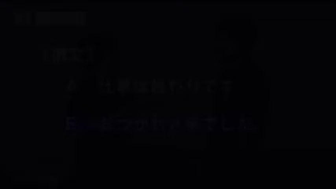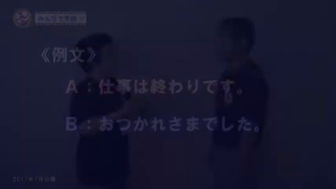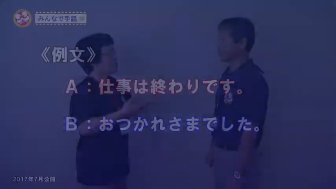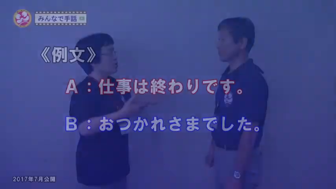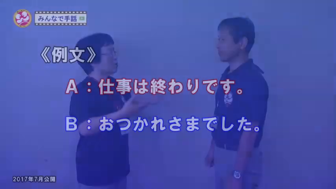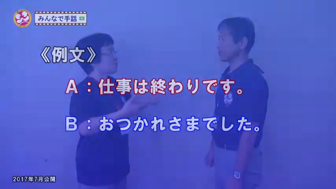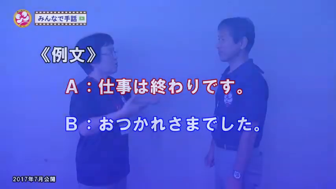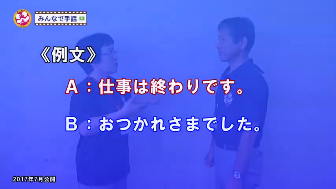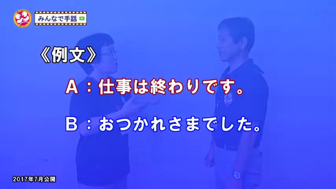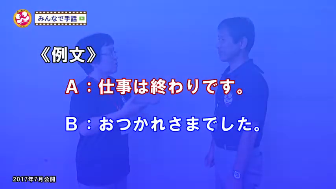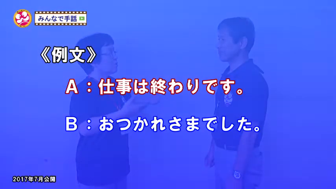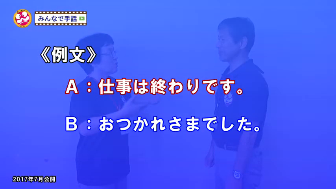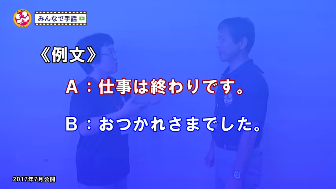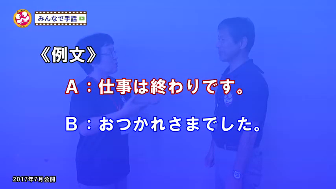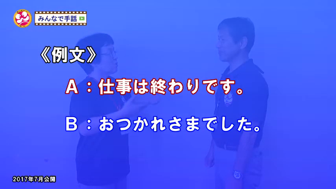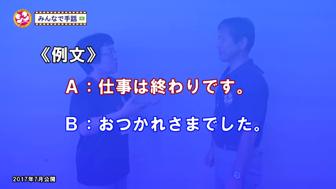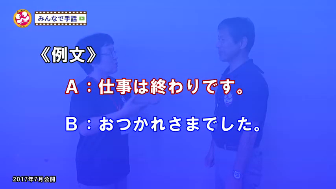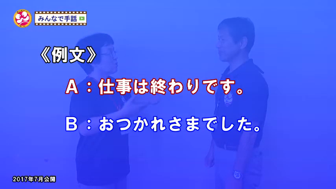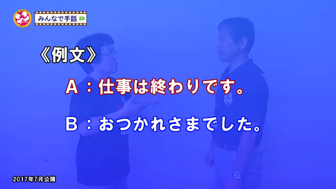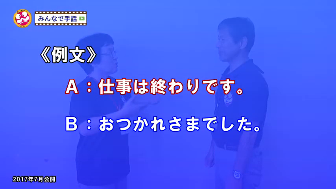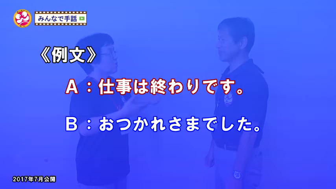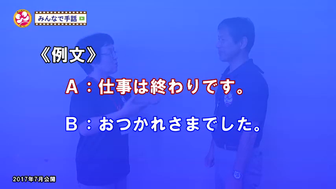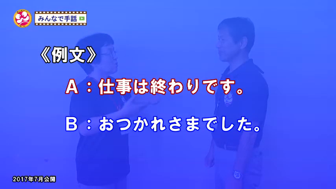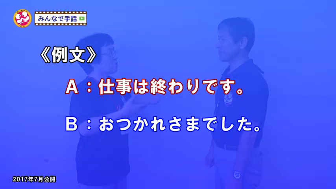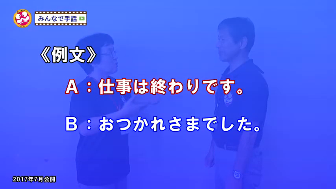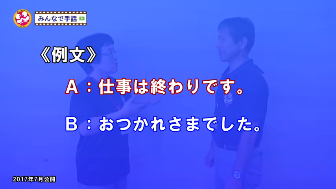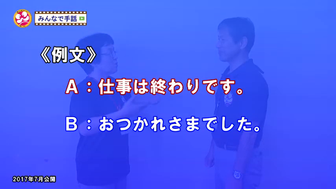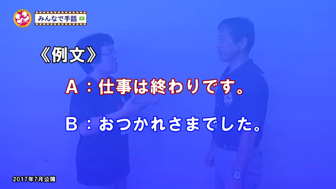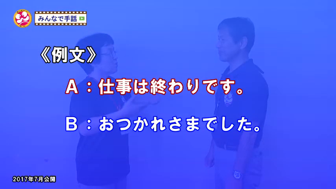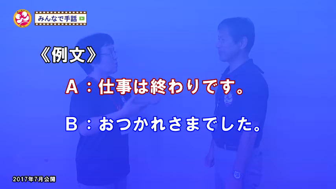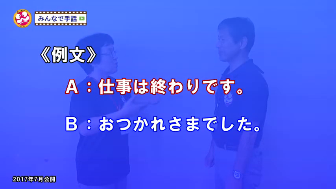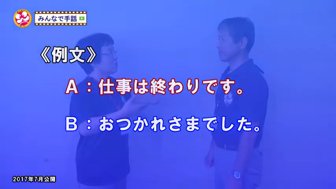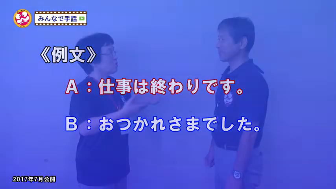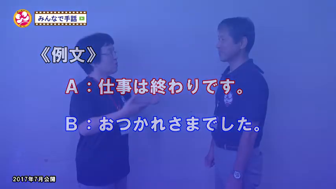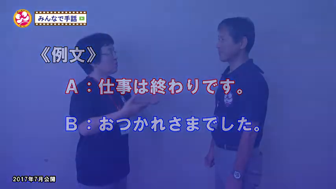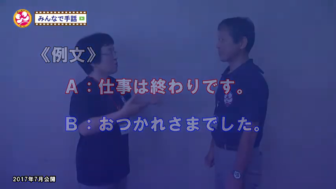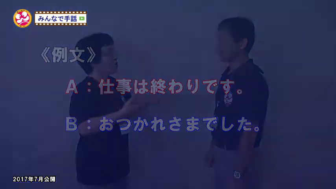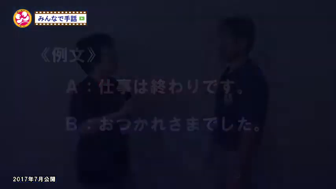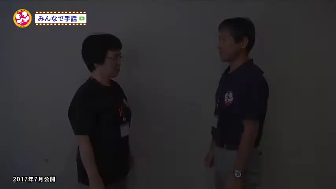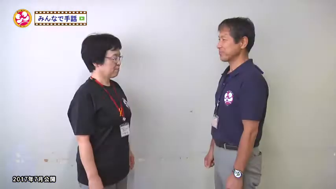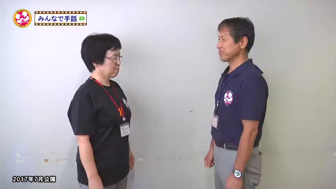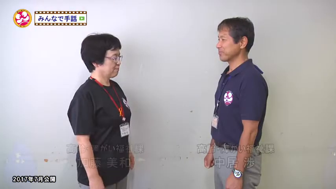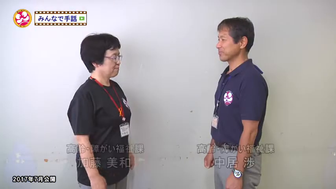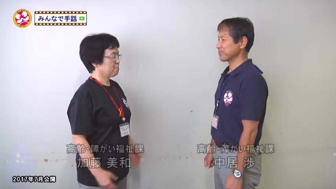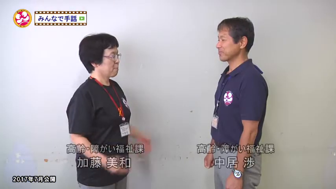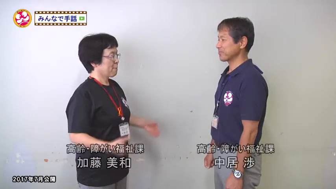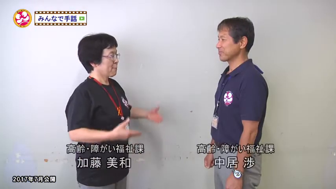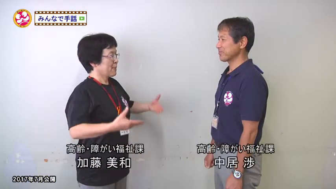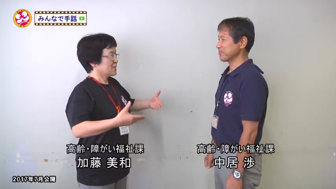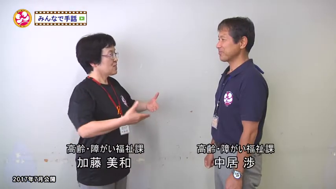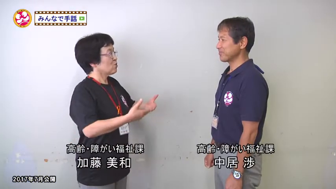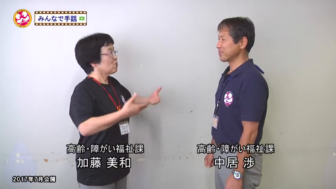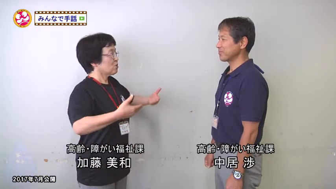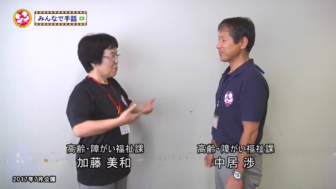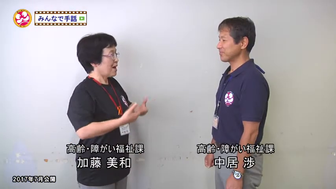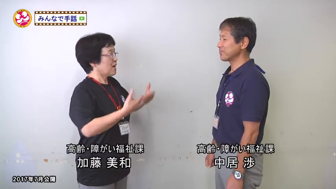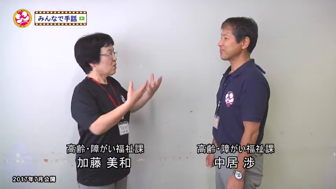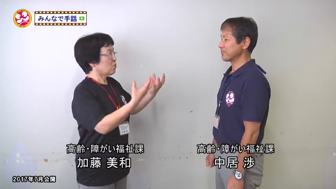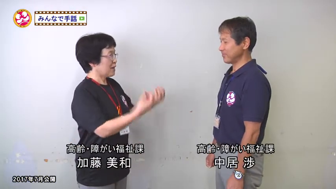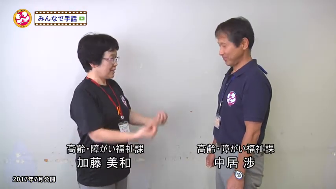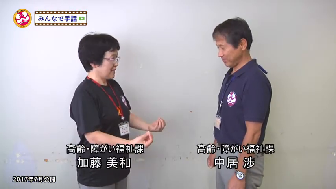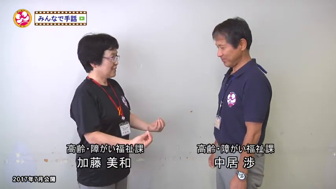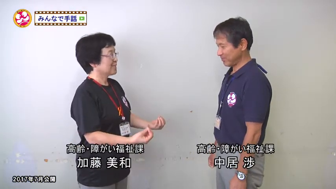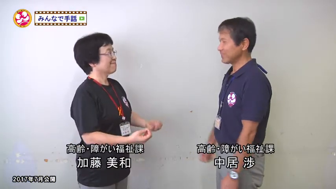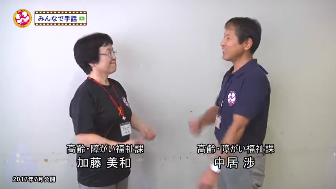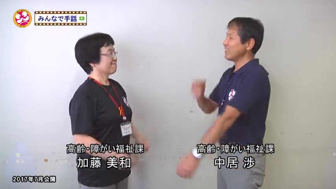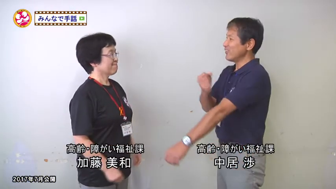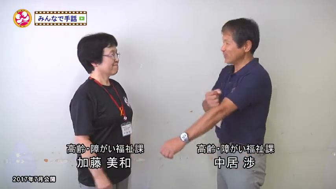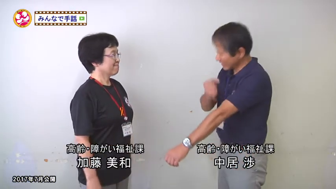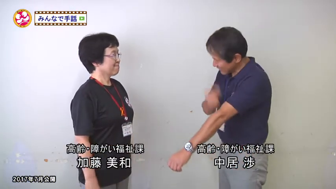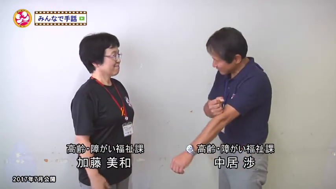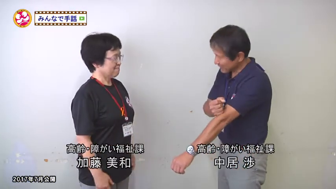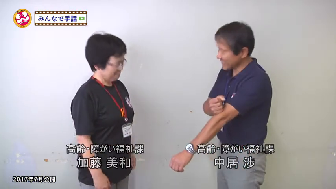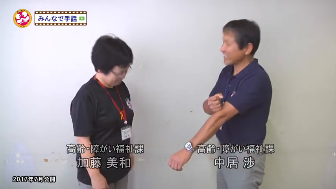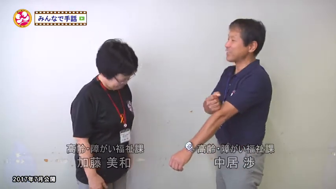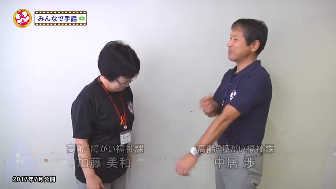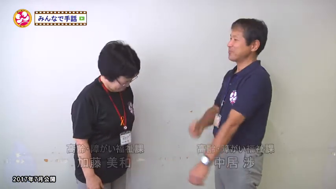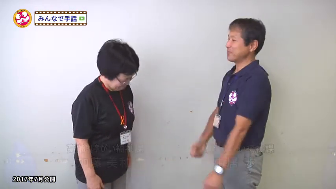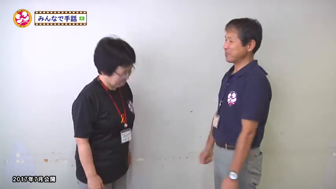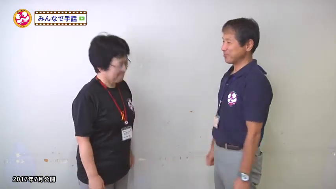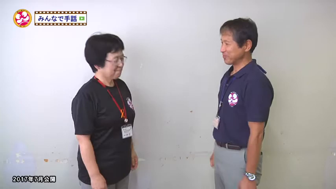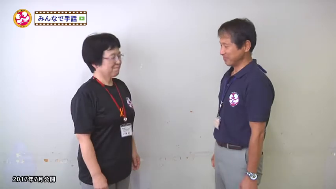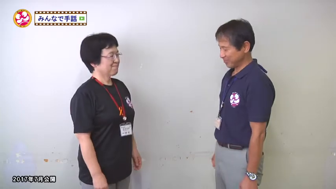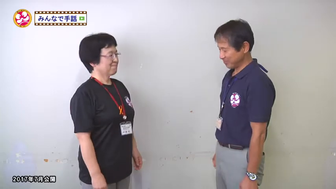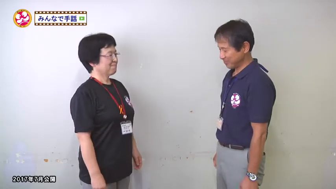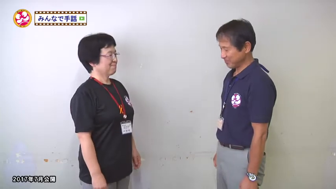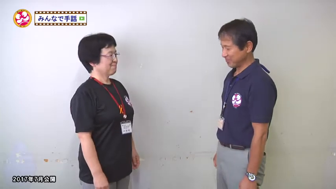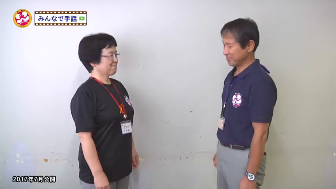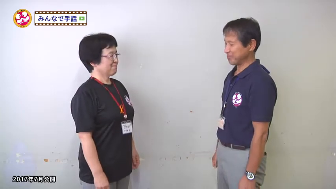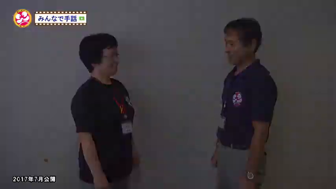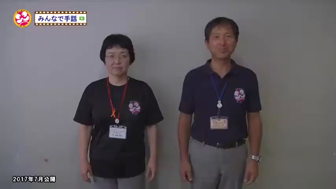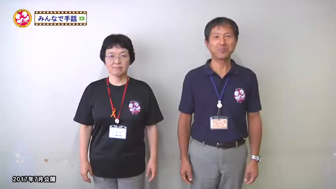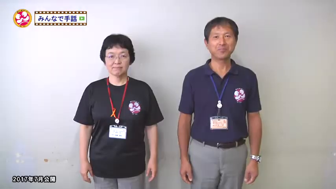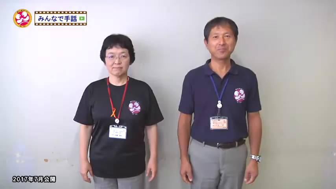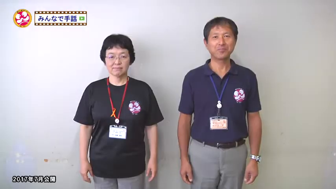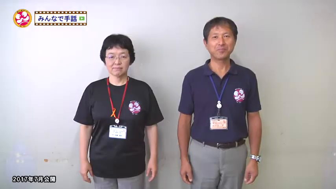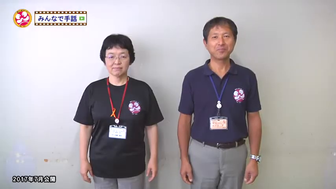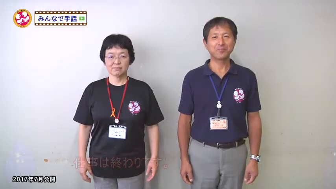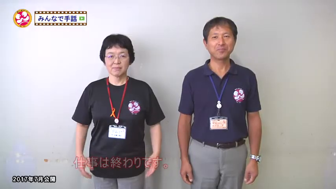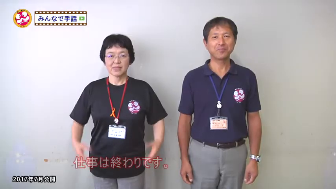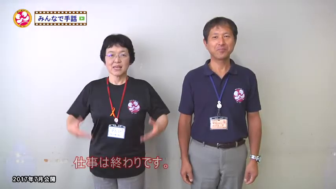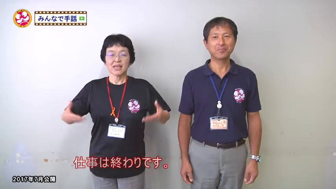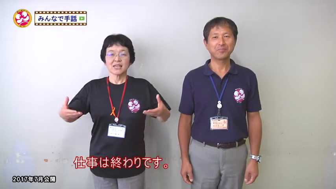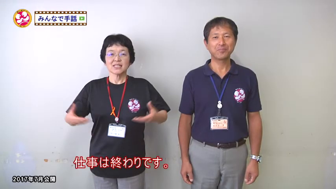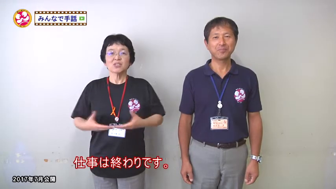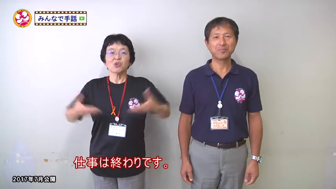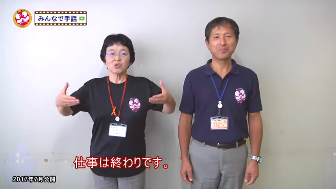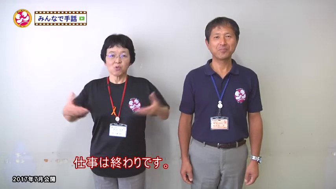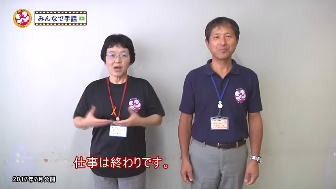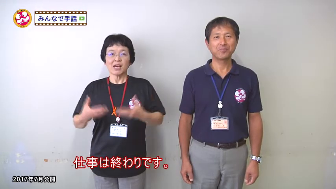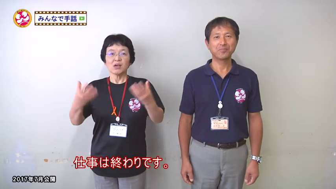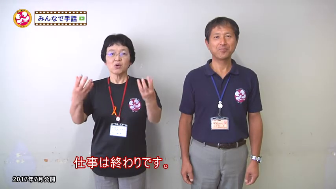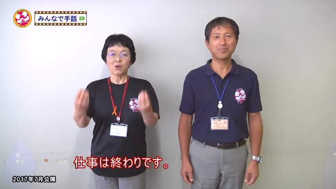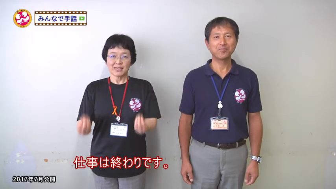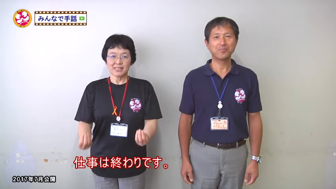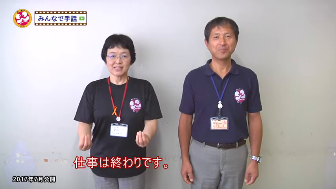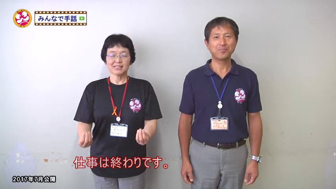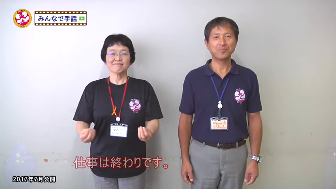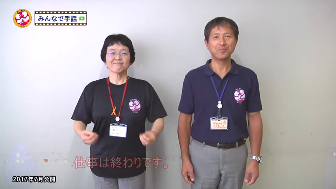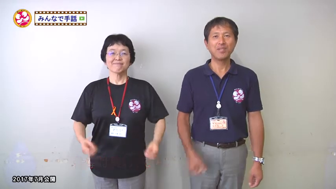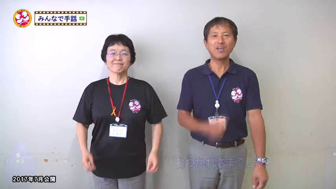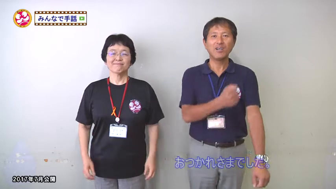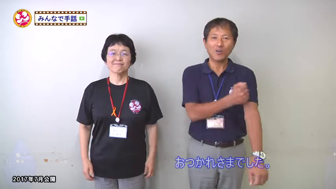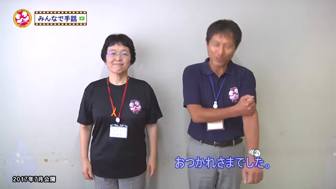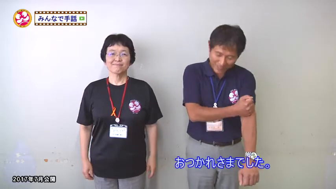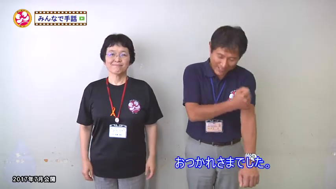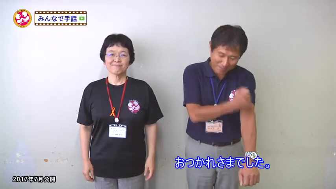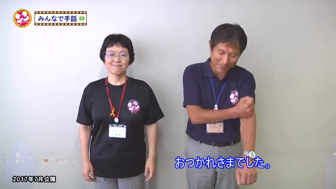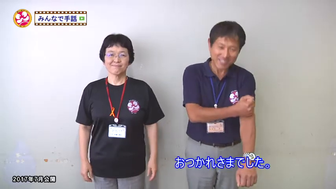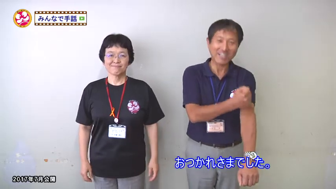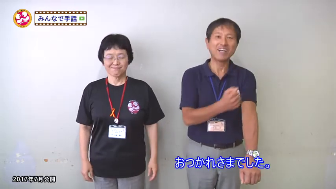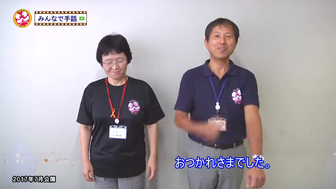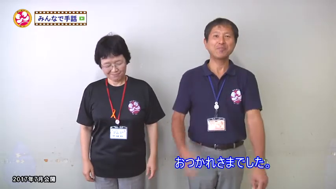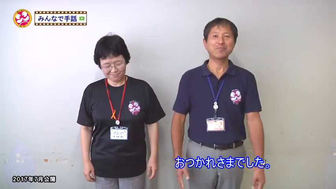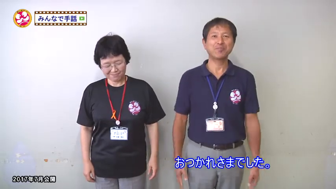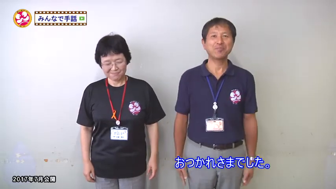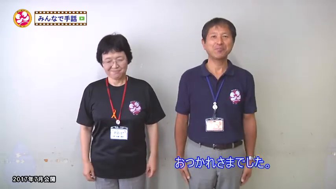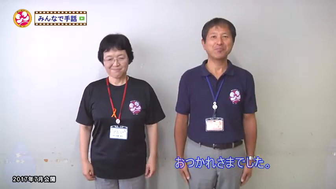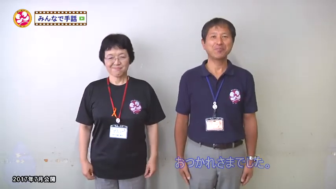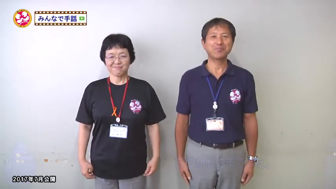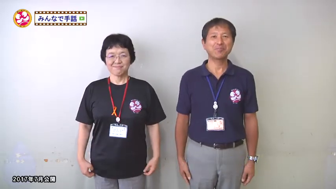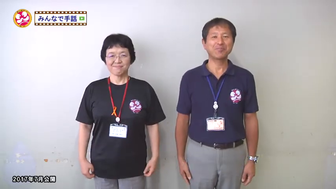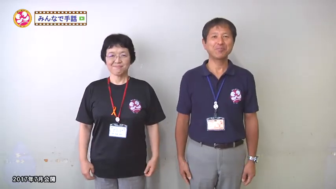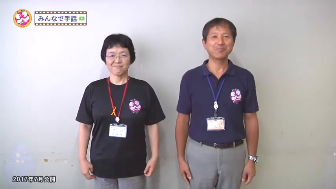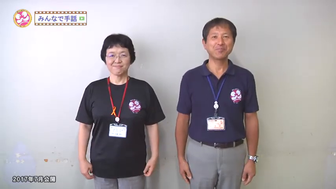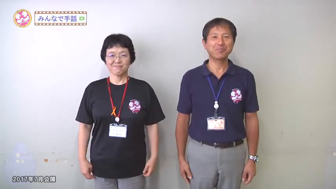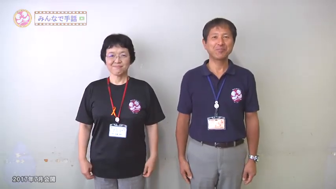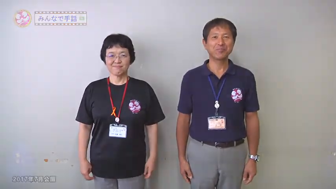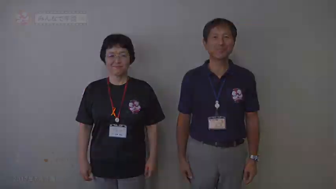「仕事は終わりです」「おつかれさまでした」